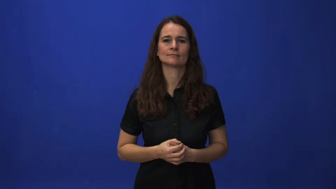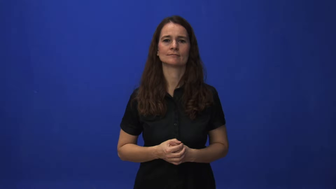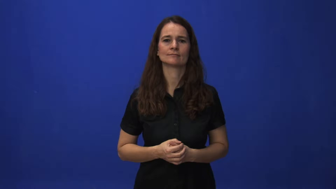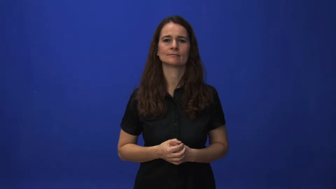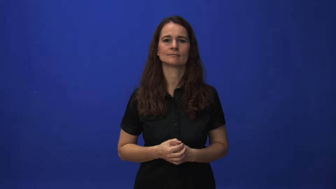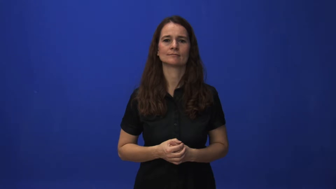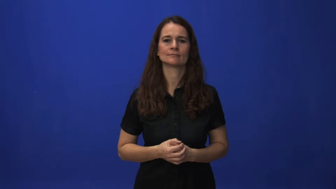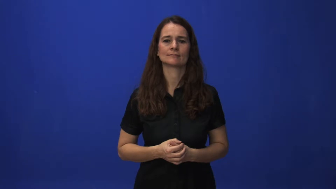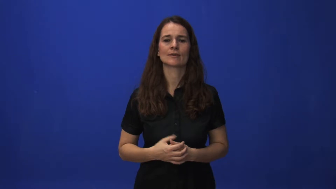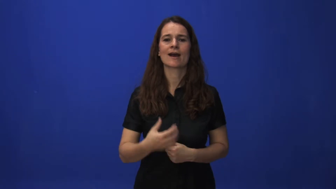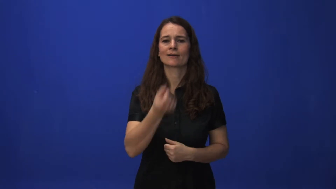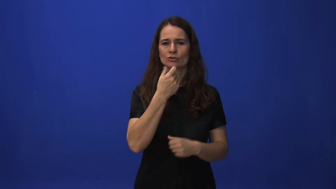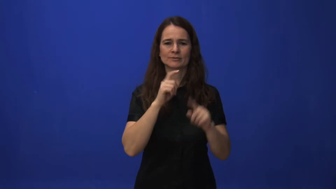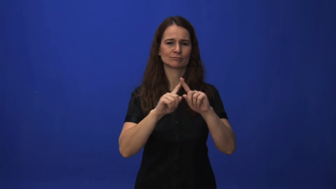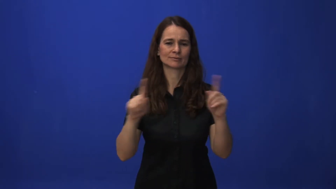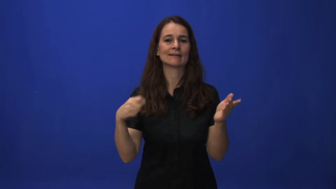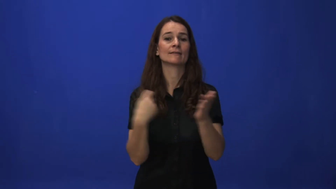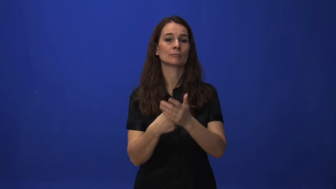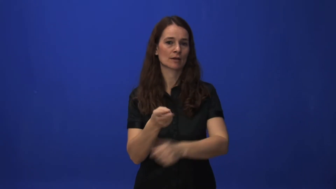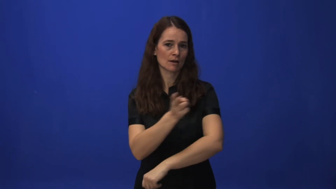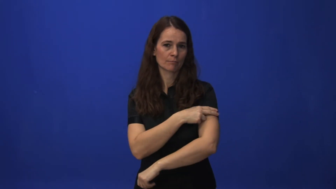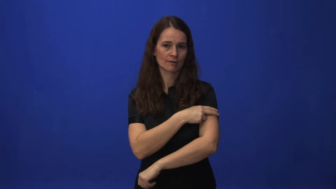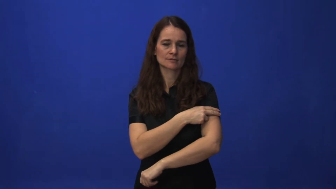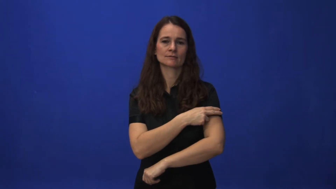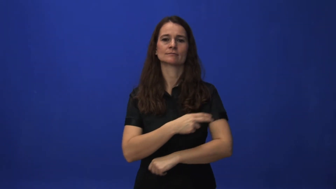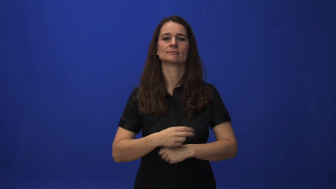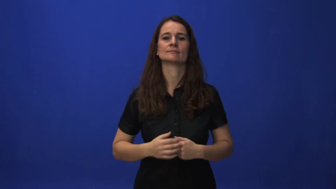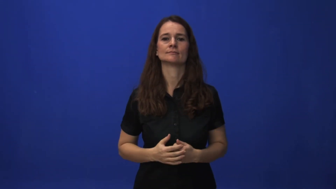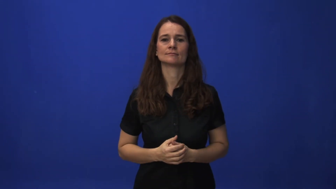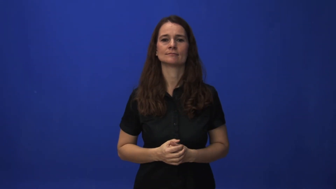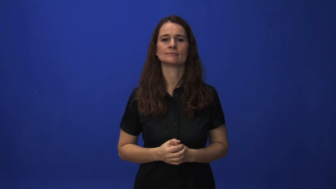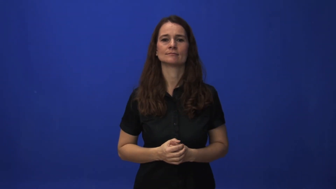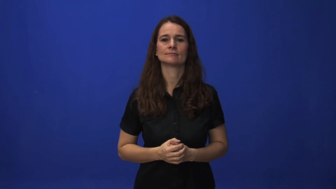Náplast